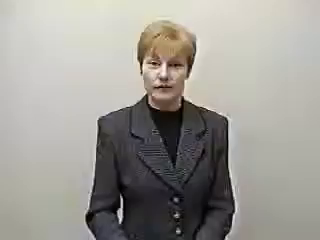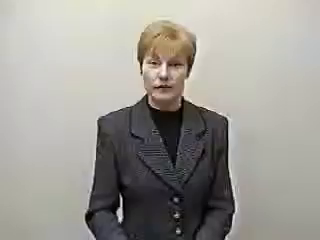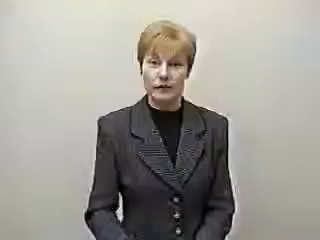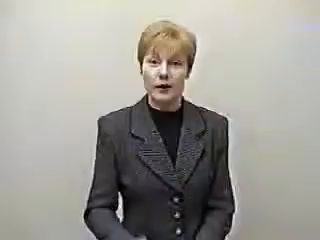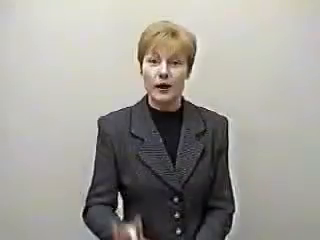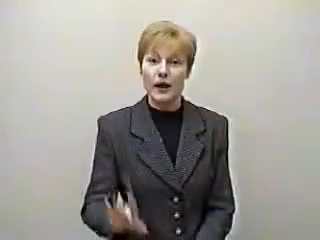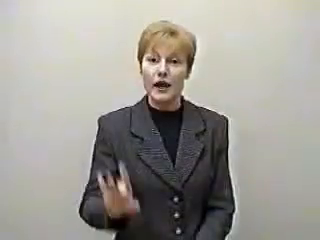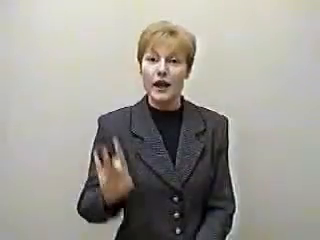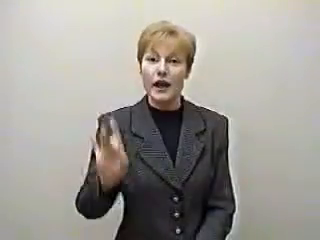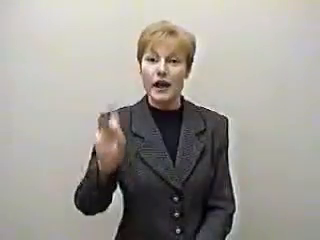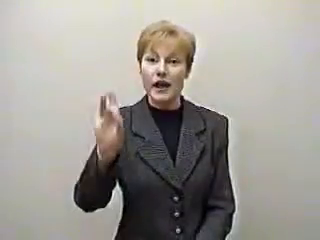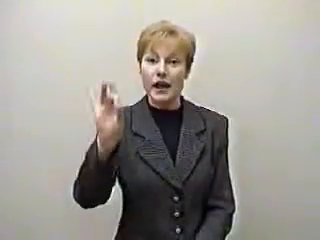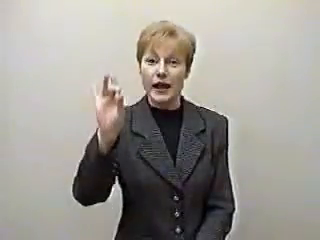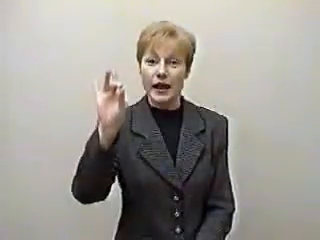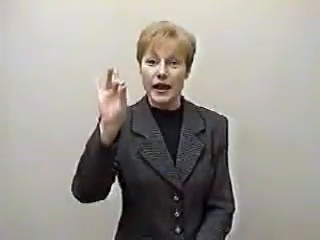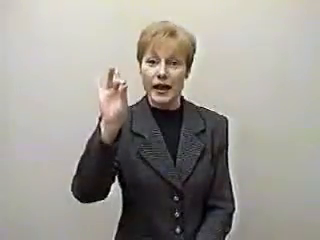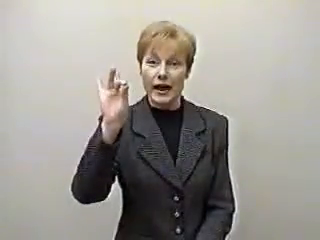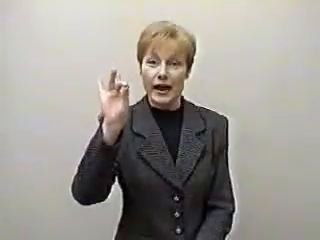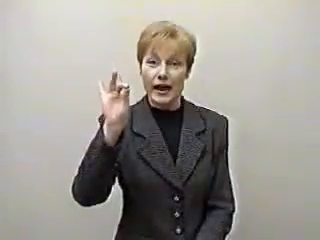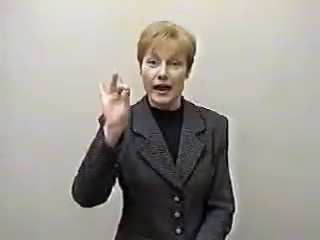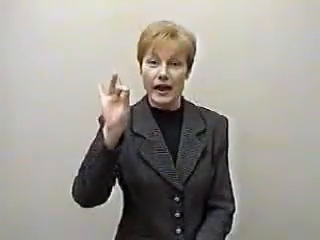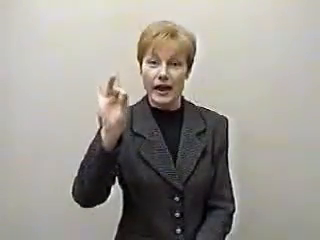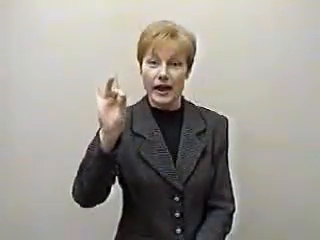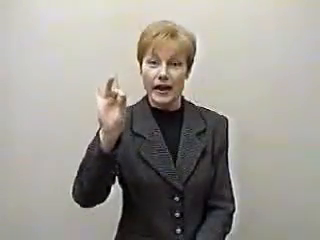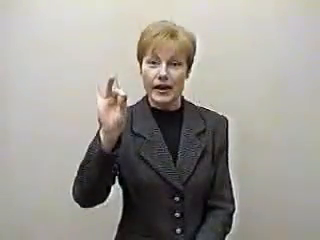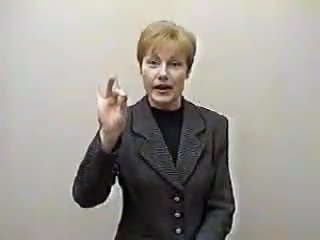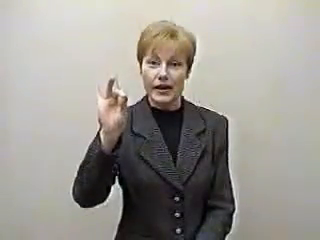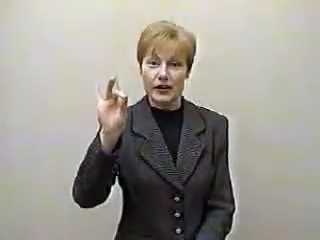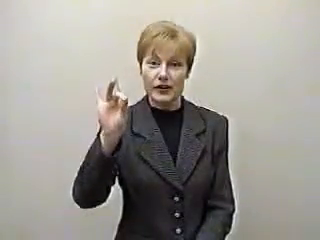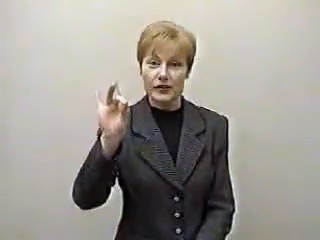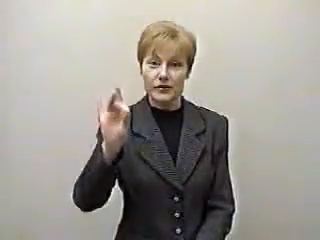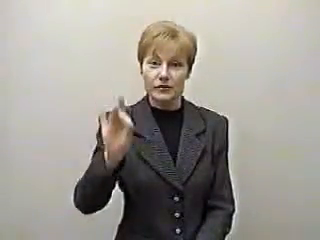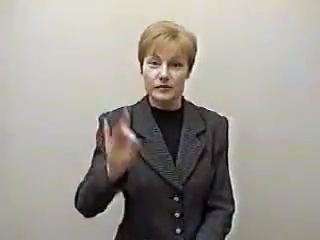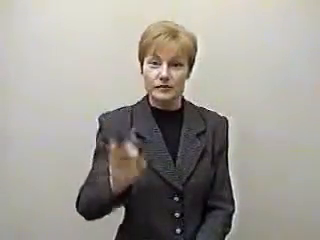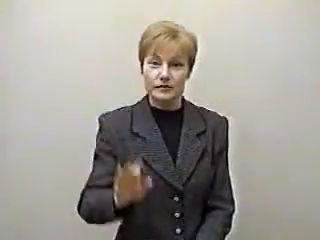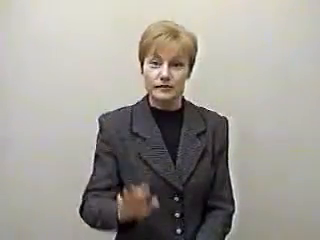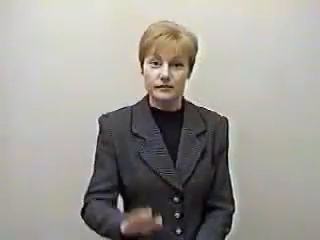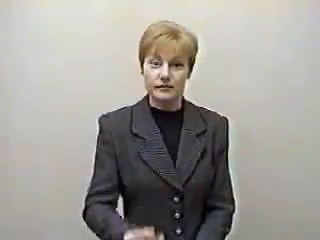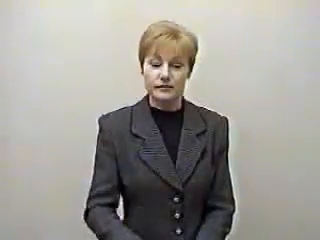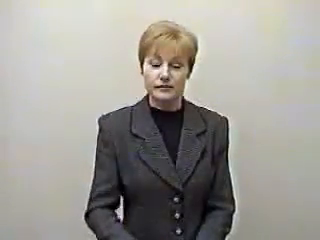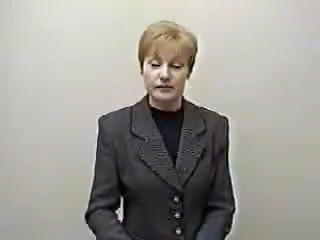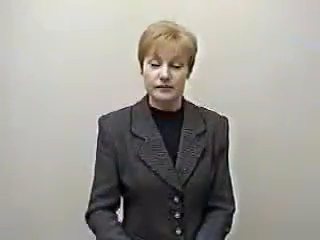р